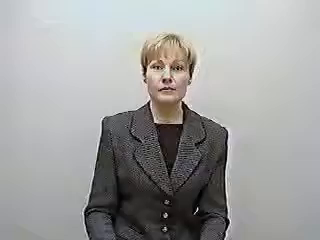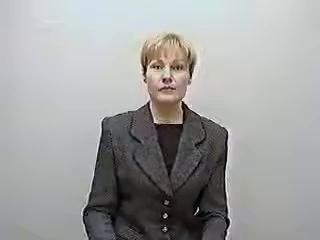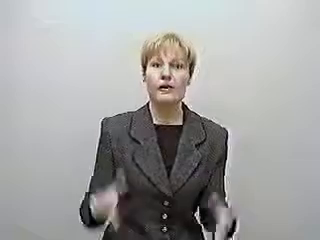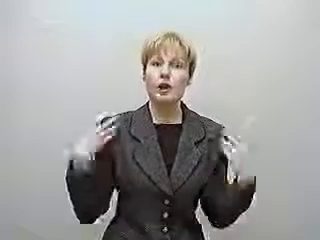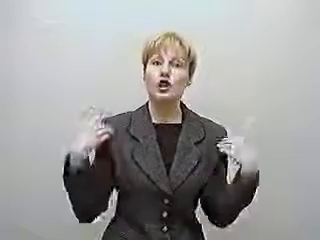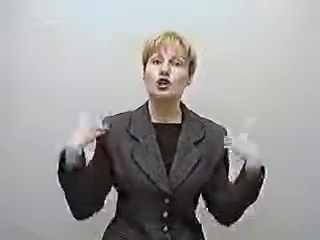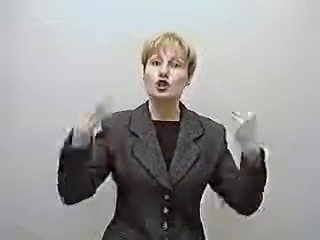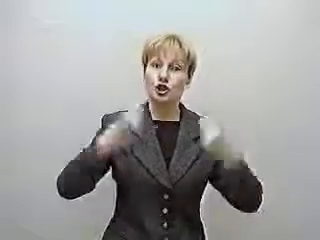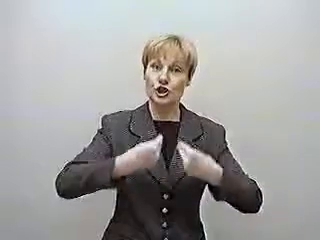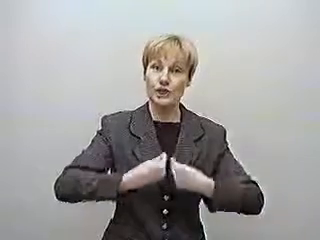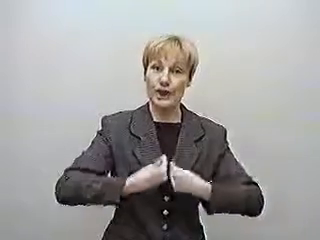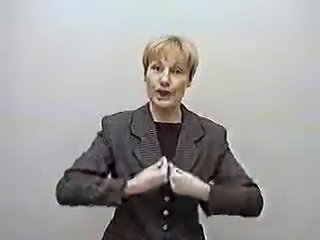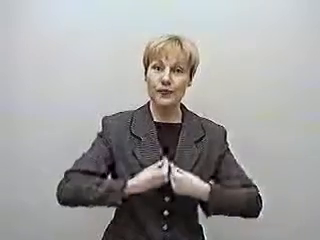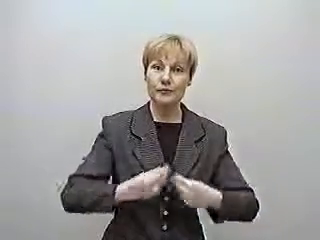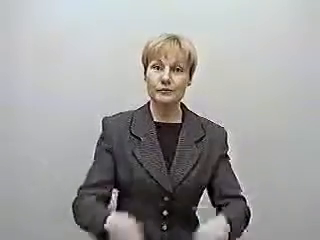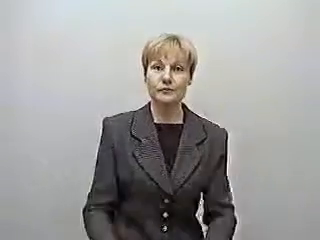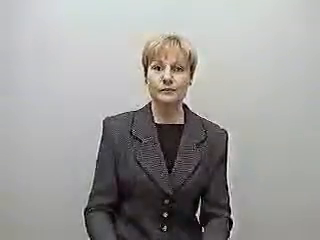шинель